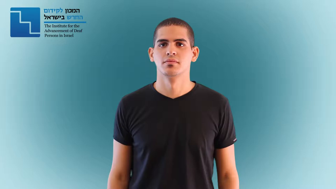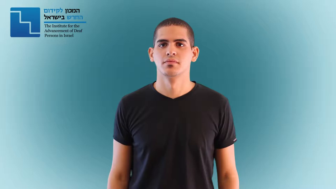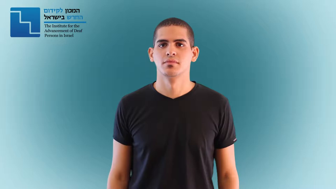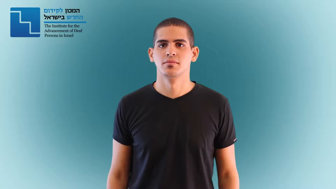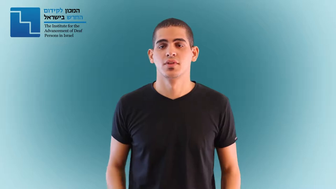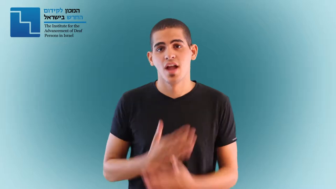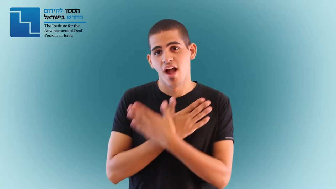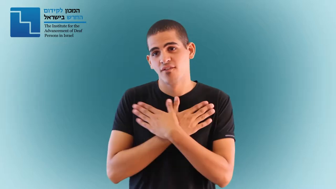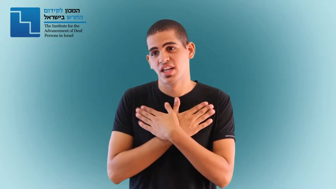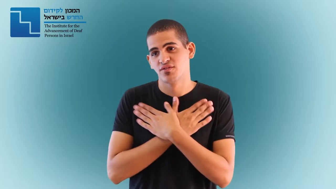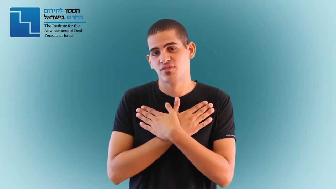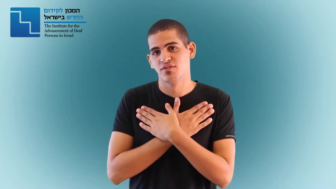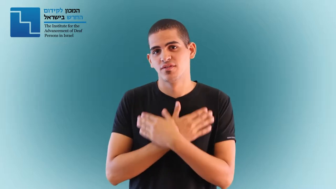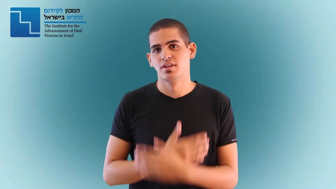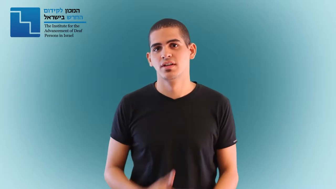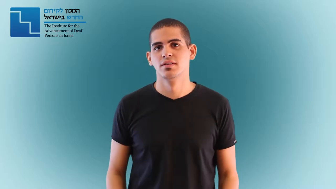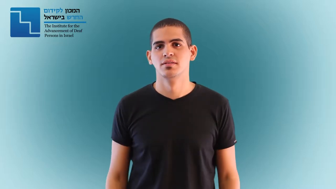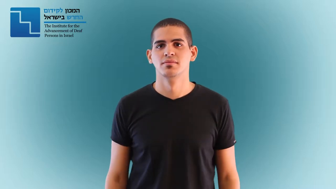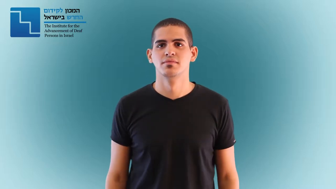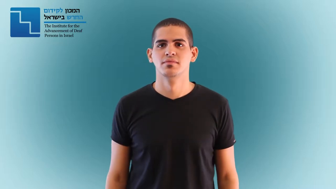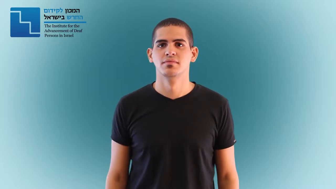חביב